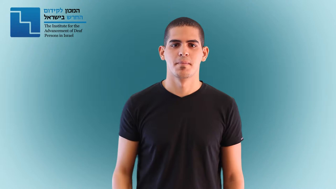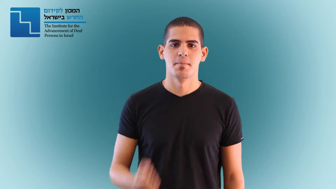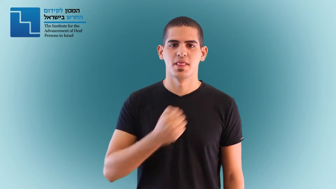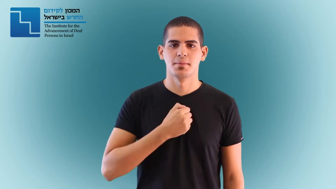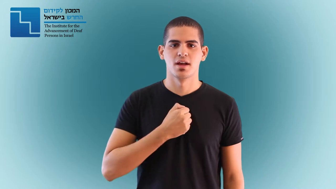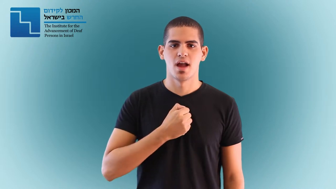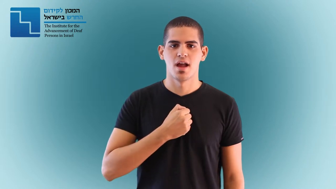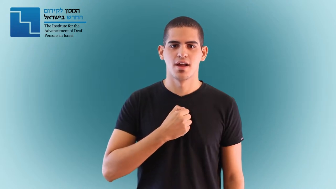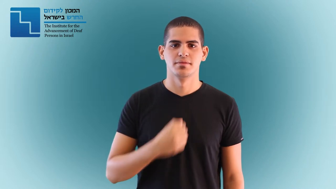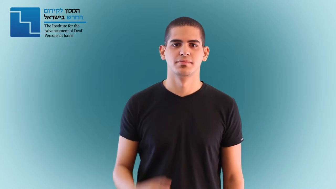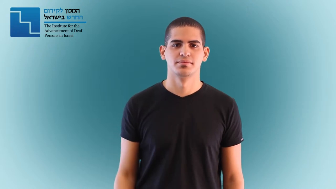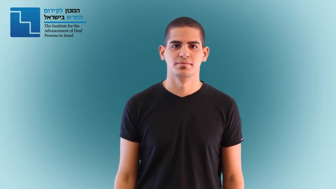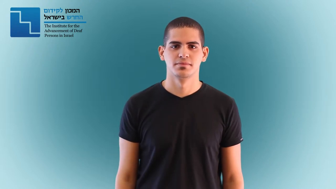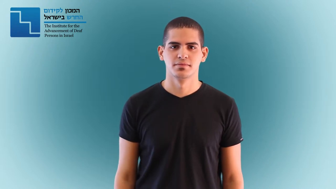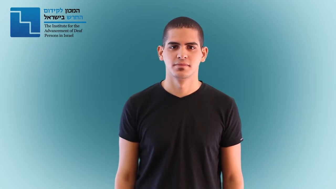בני ברק